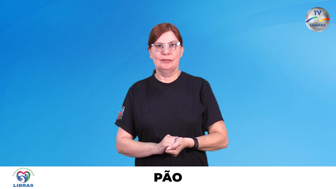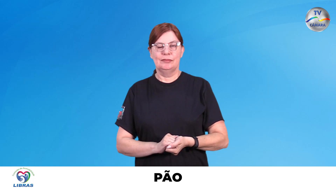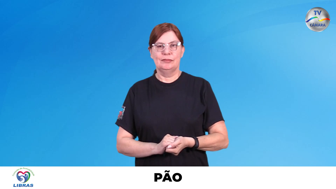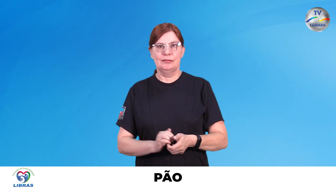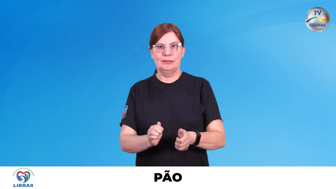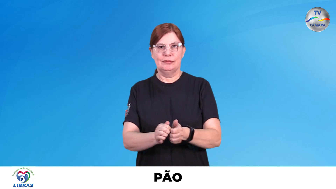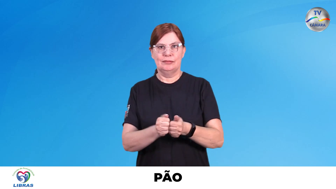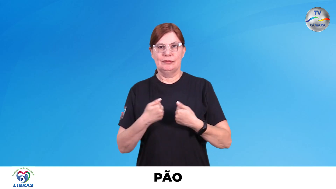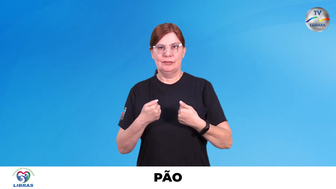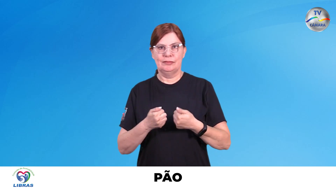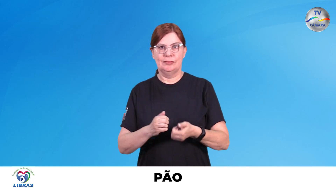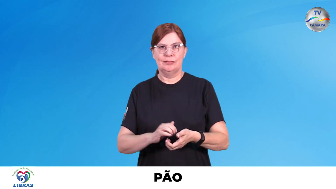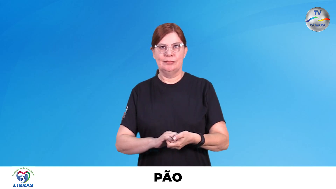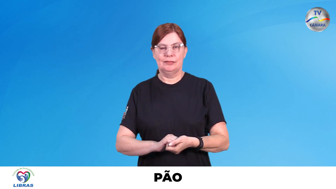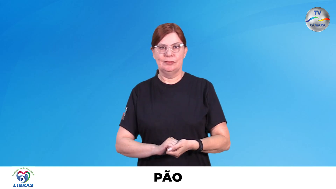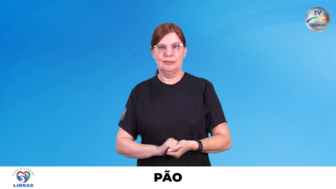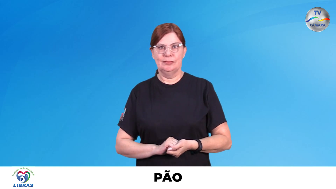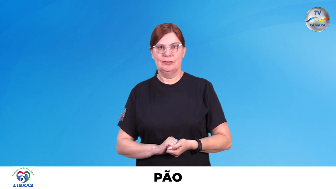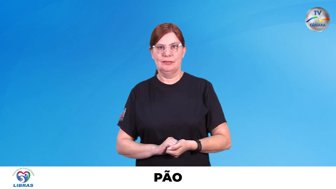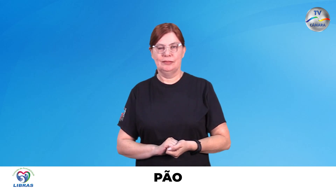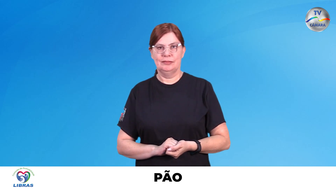Pão